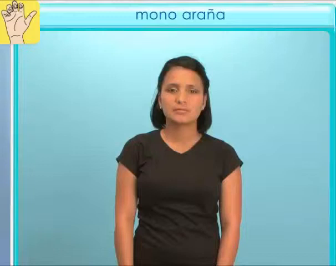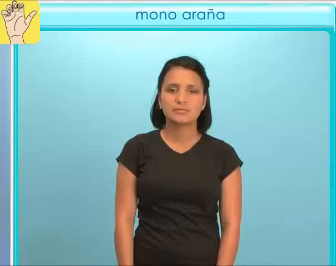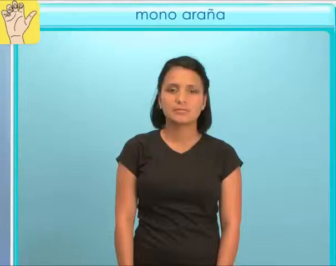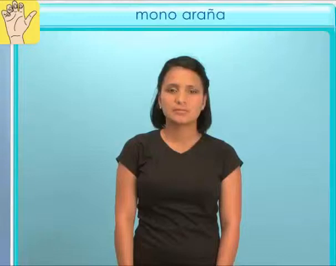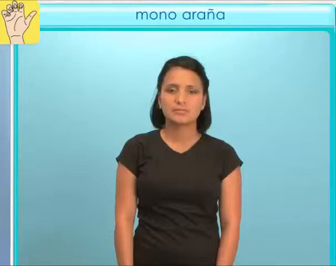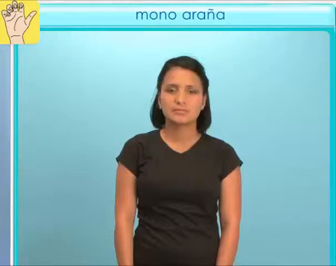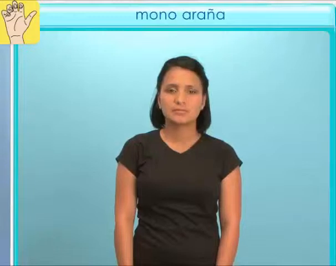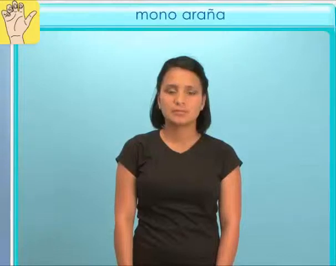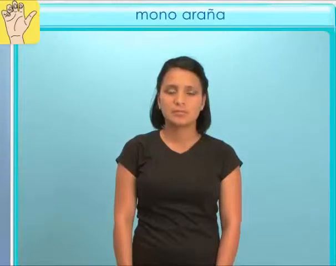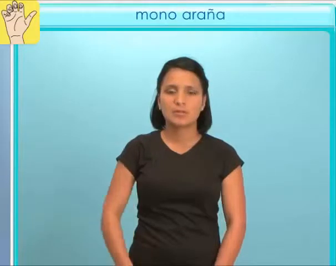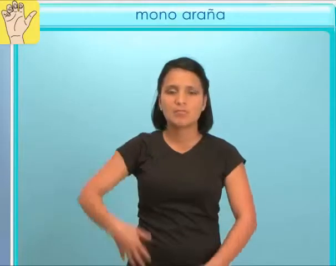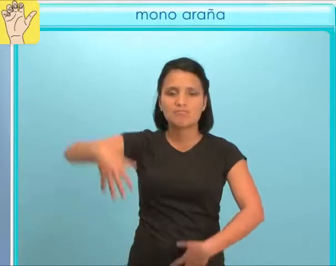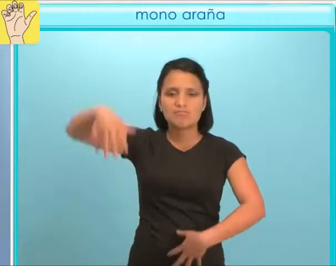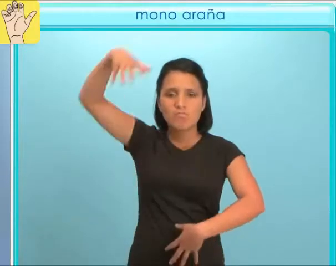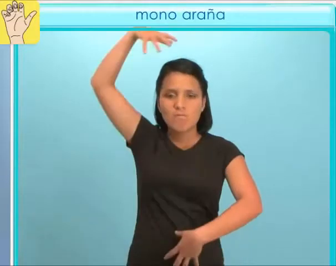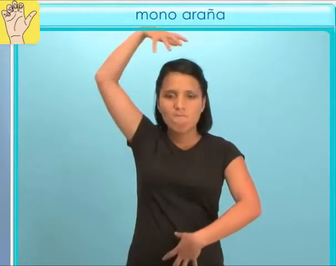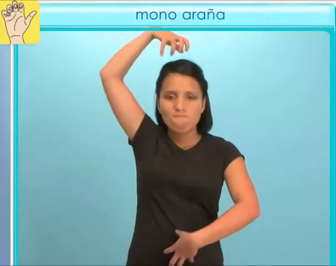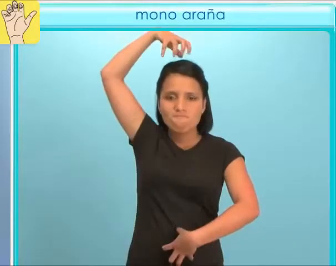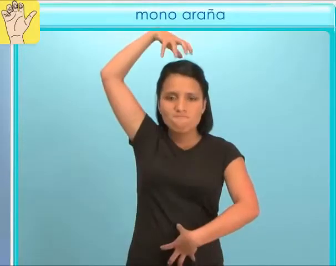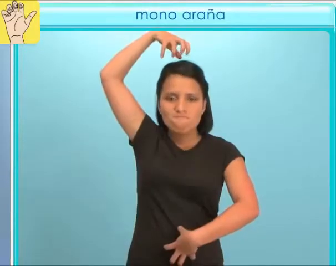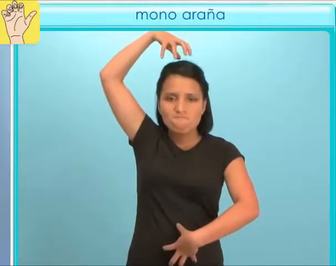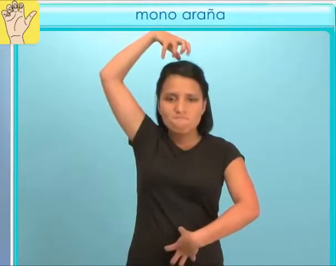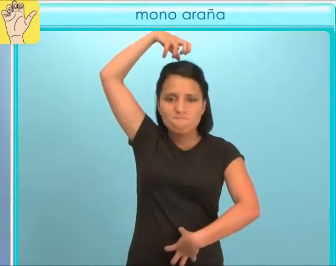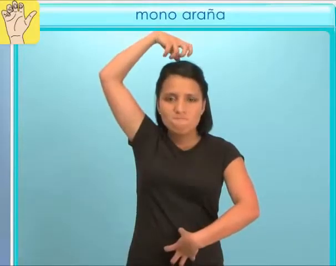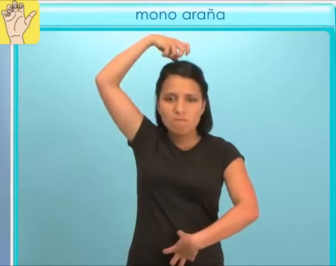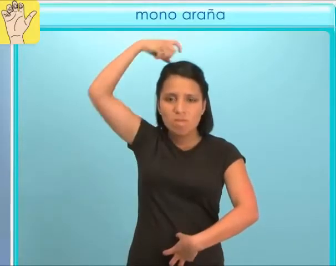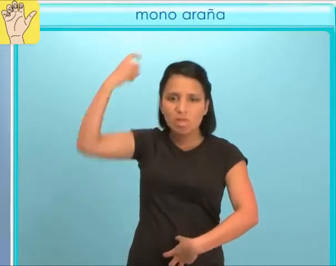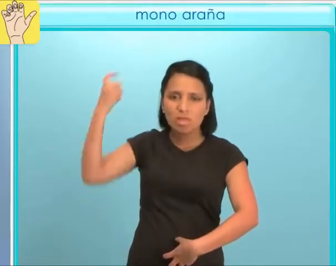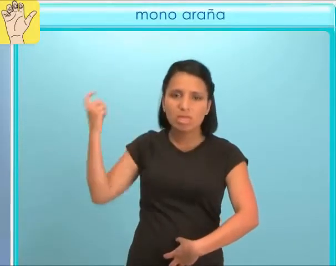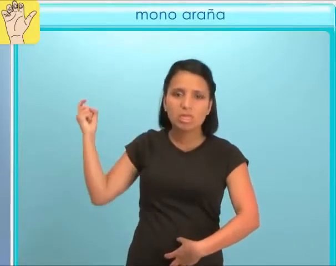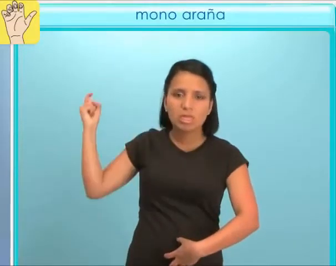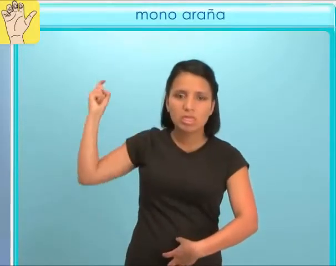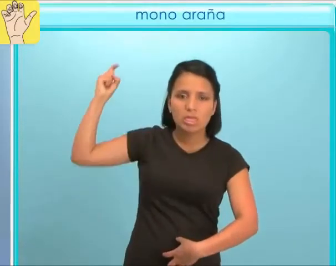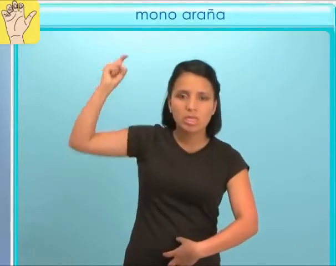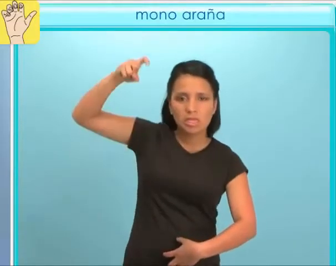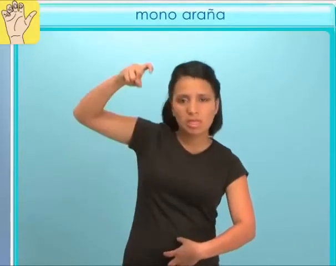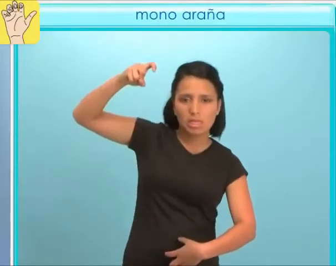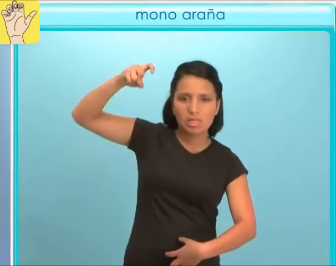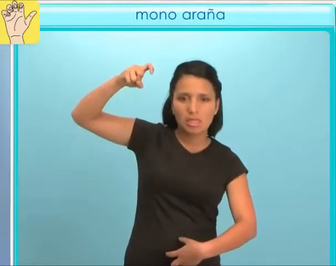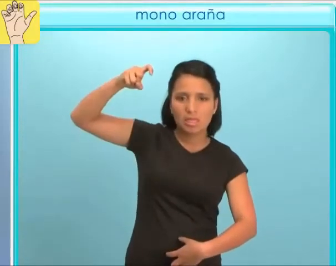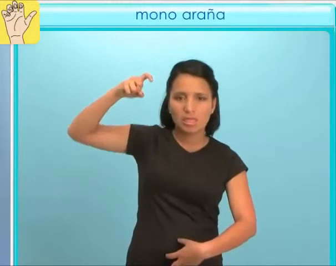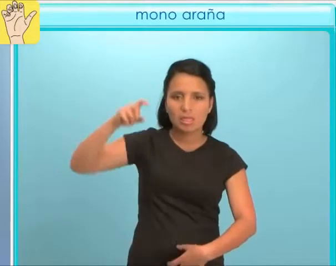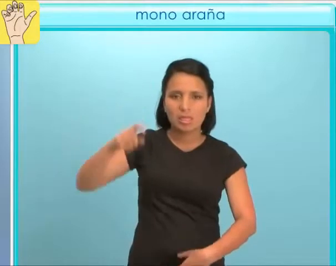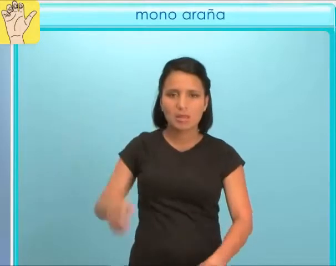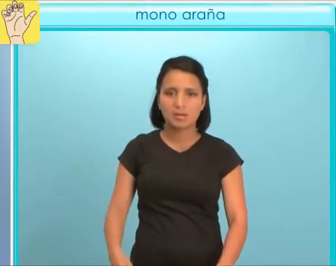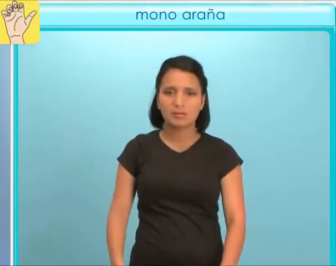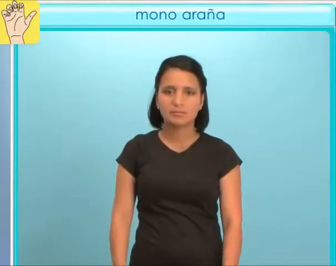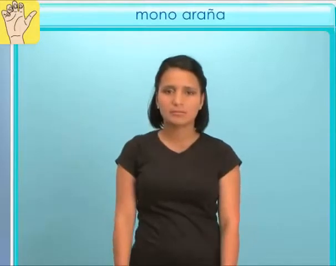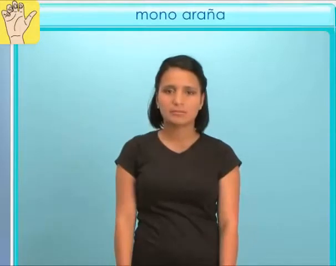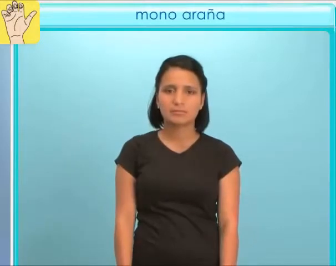MONO ARAÑA